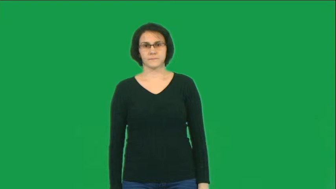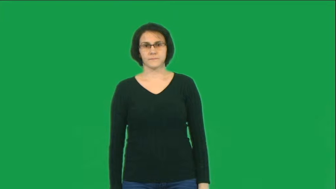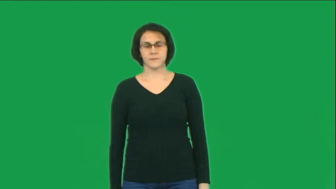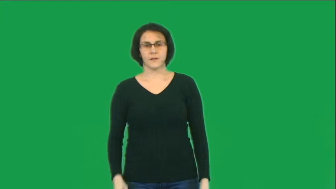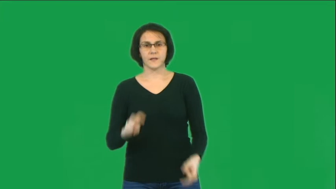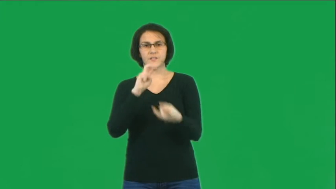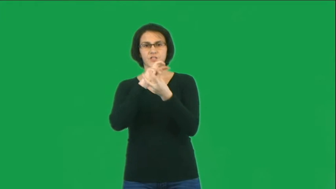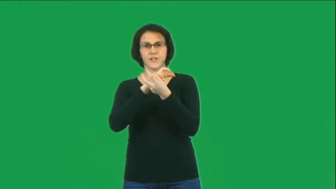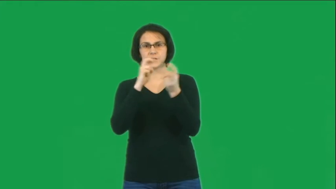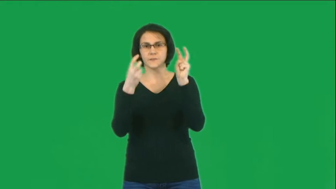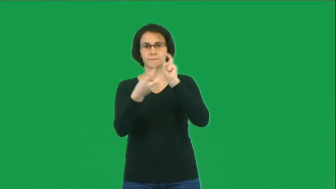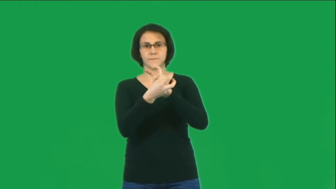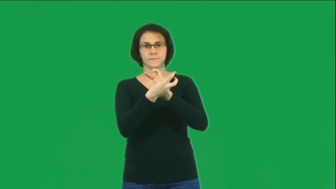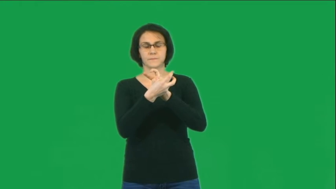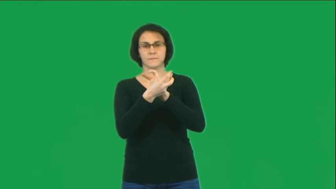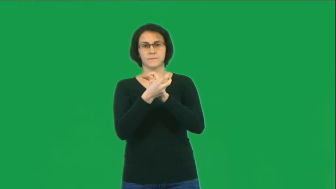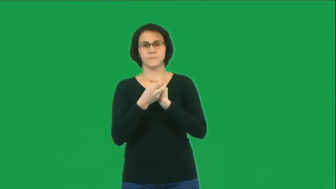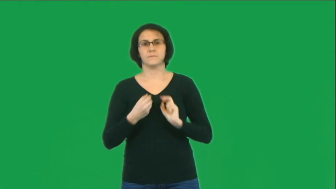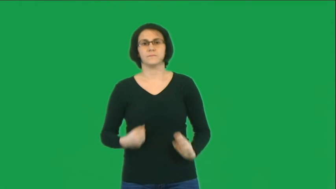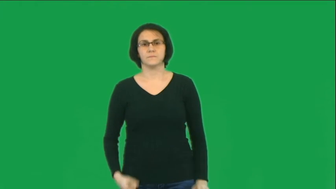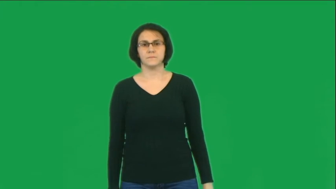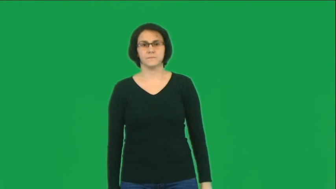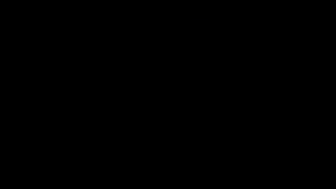szachy